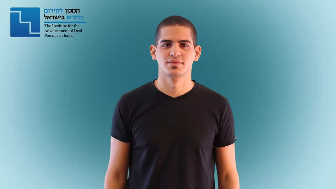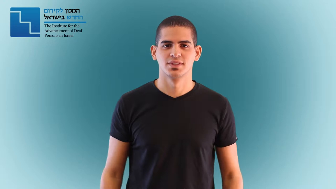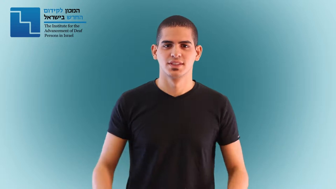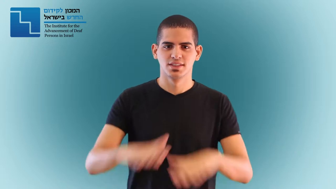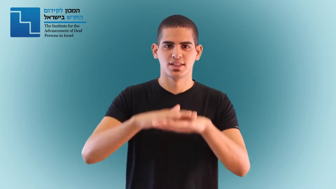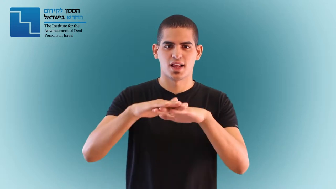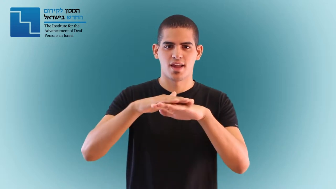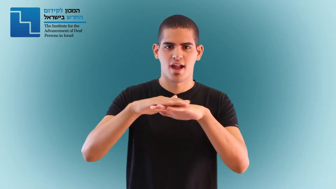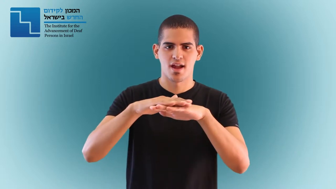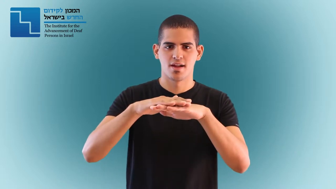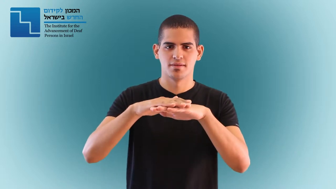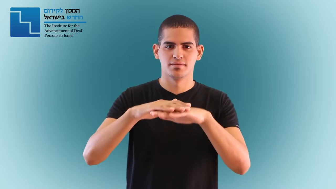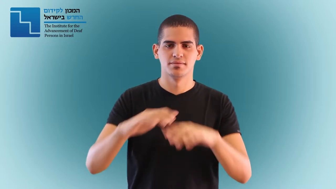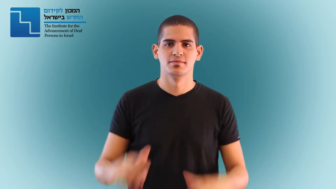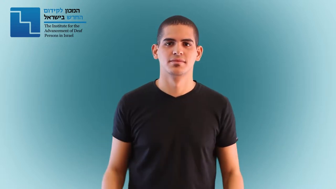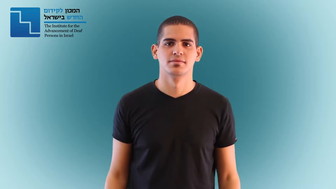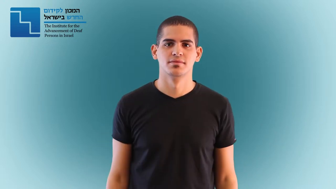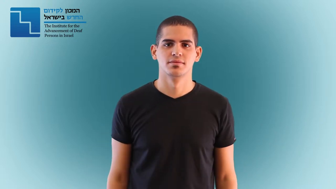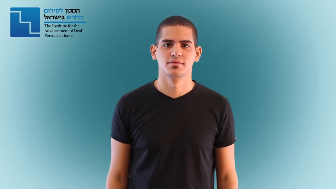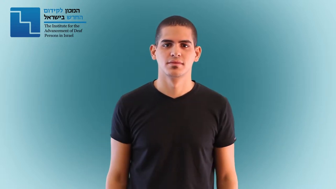מחילה